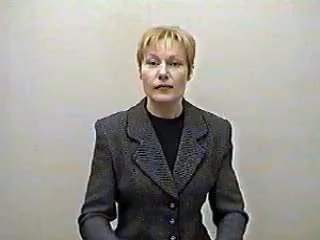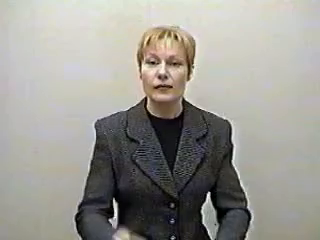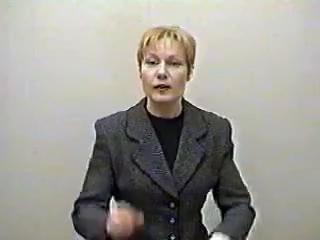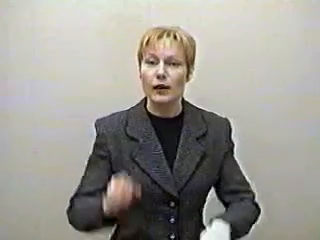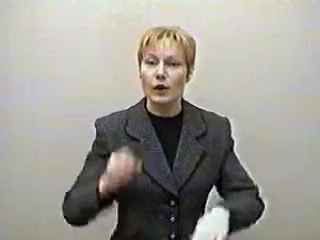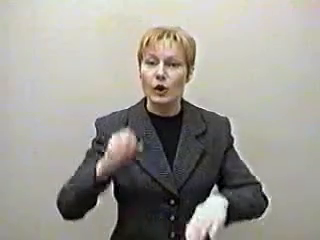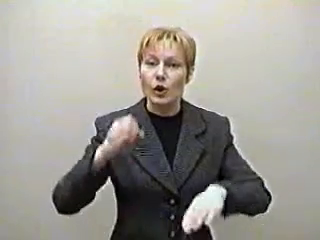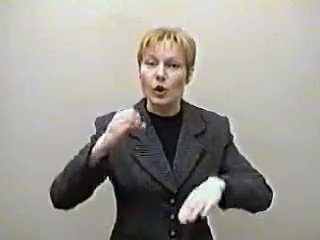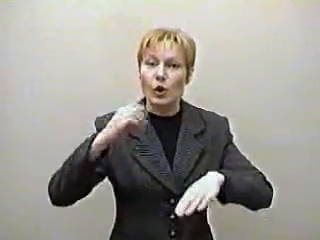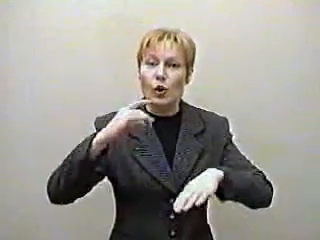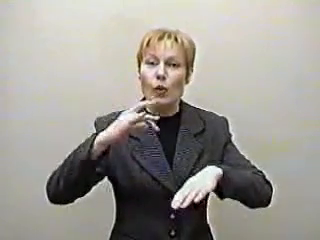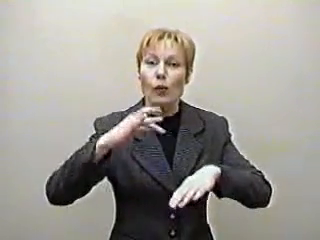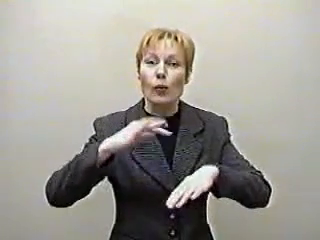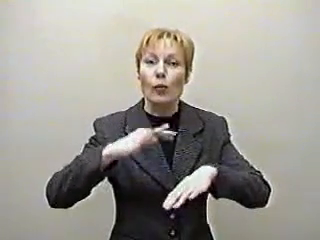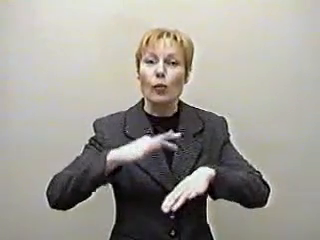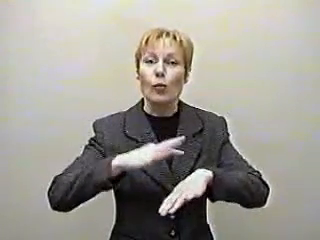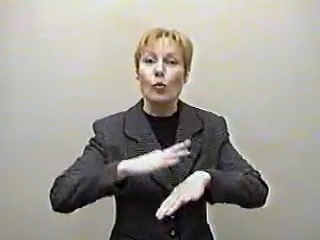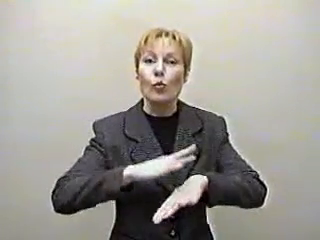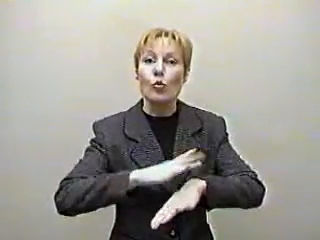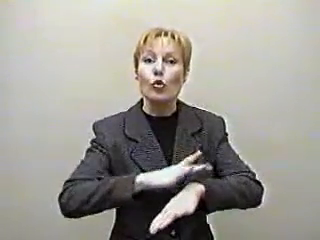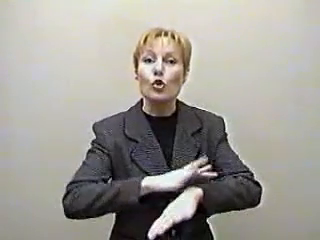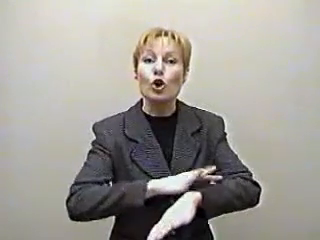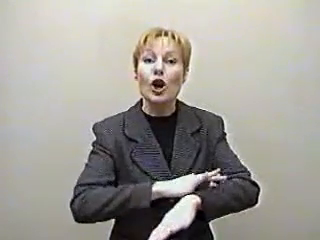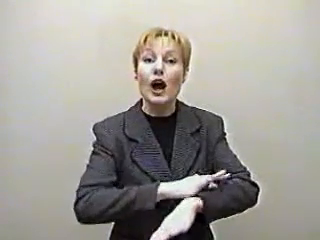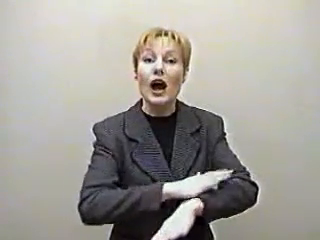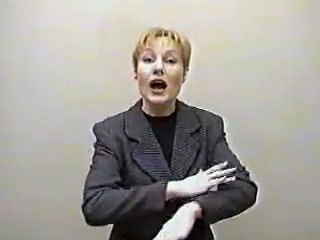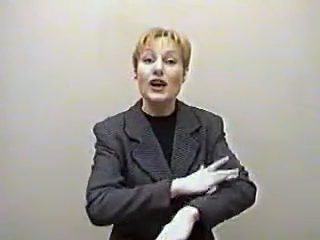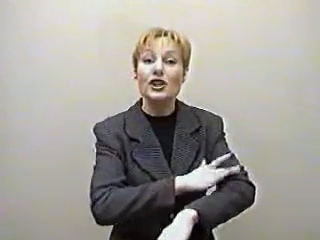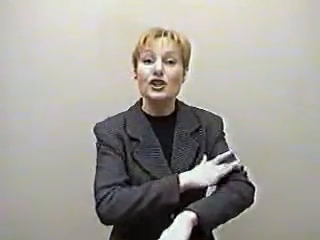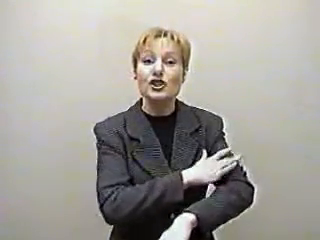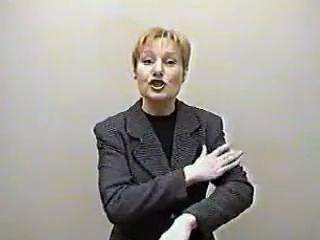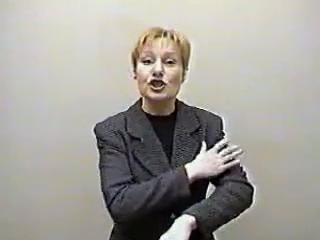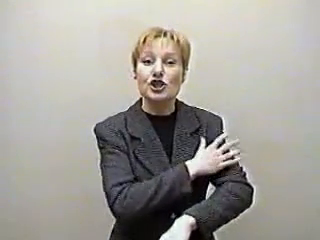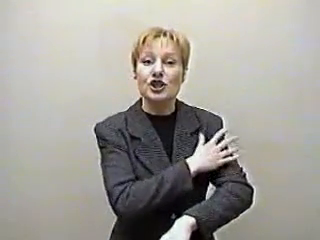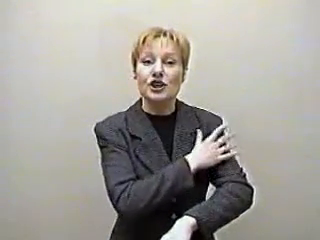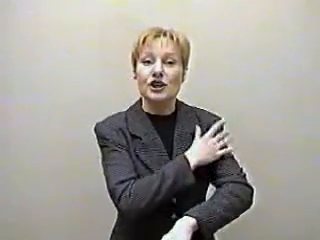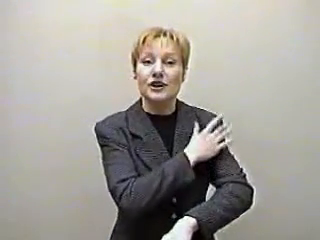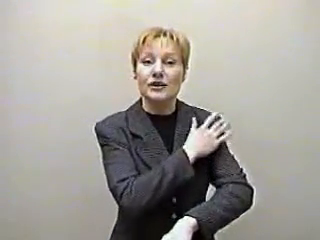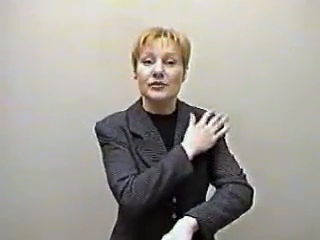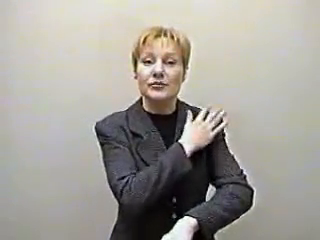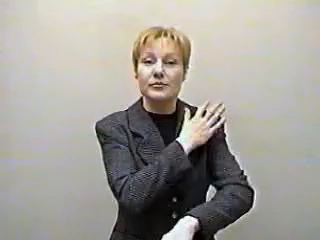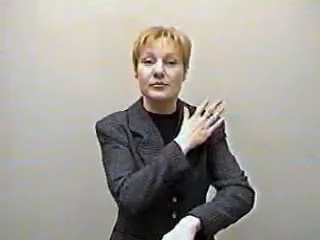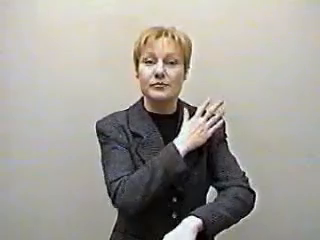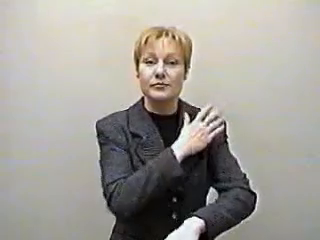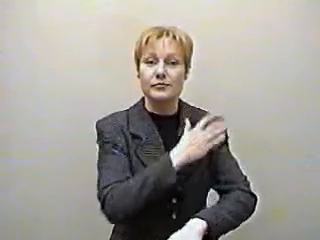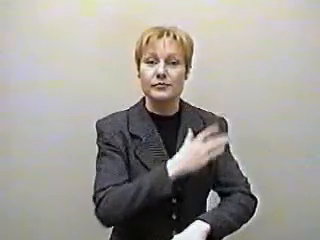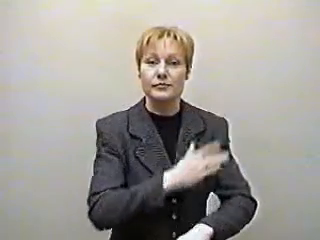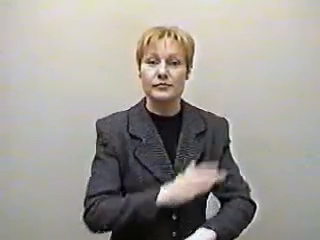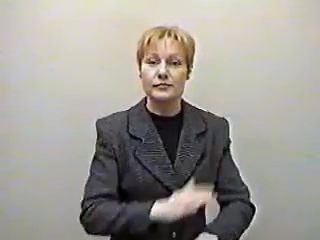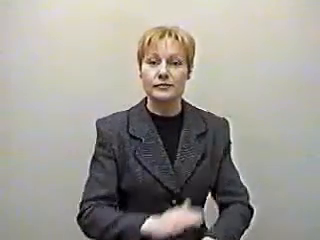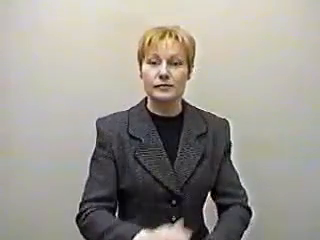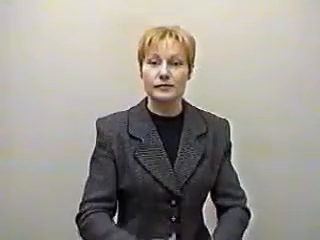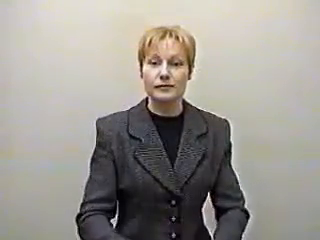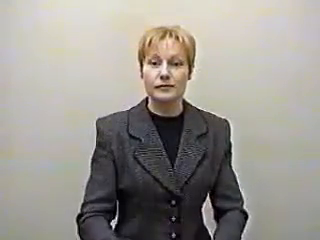мурашки